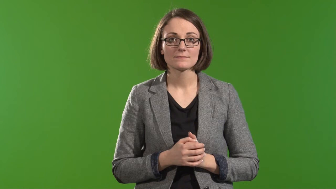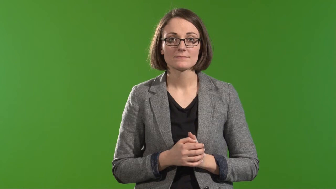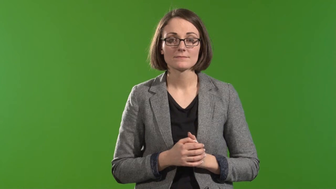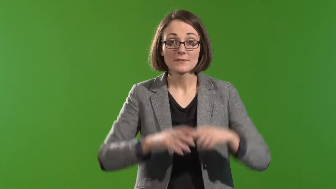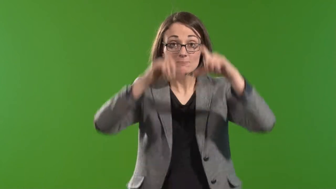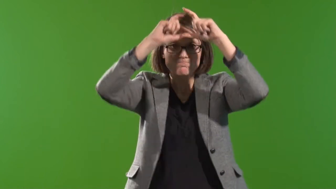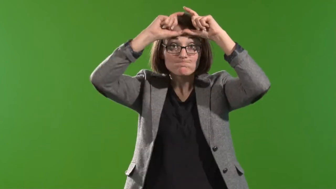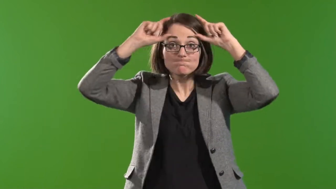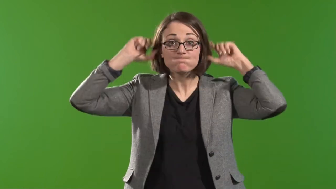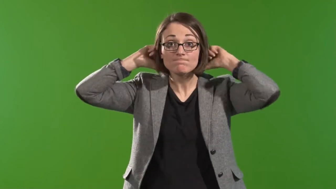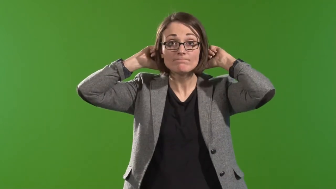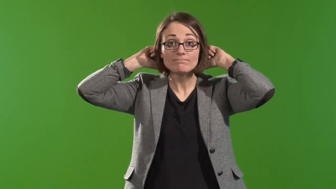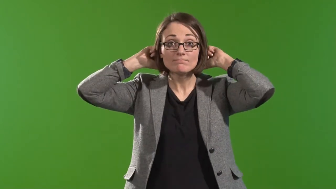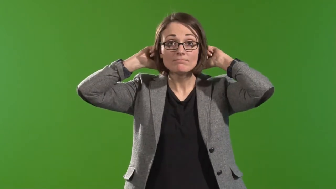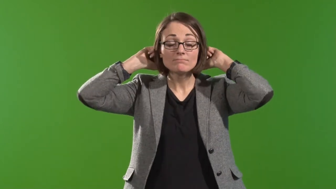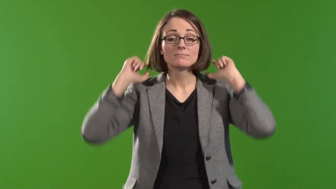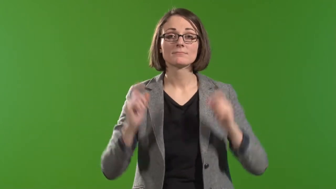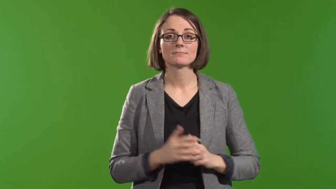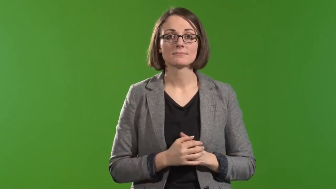Hárband